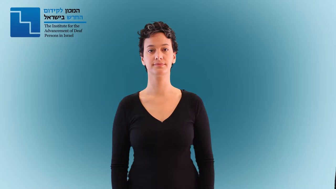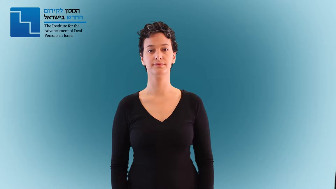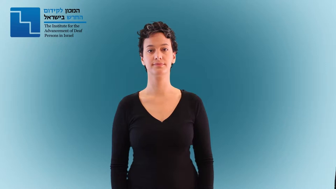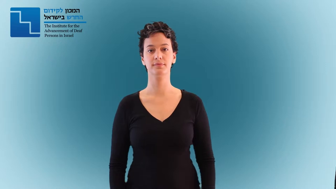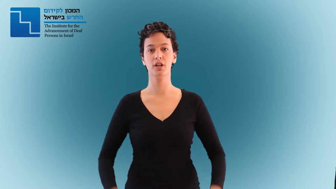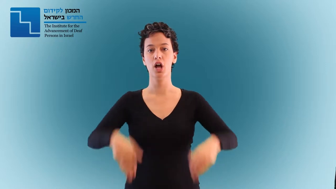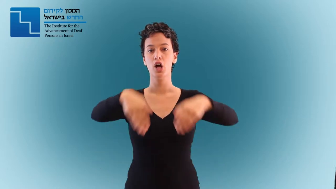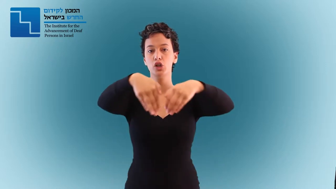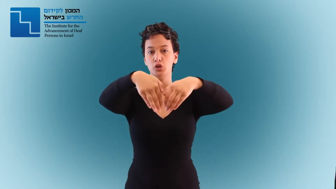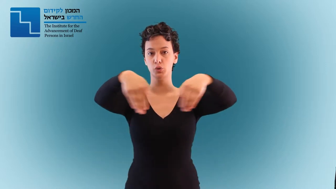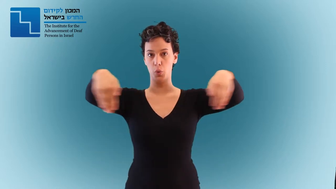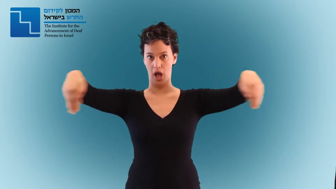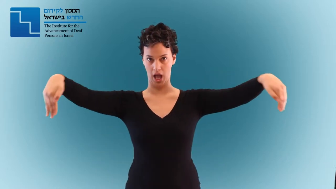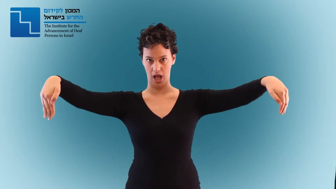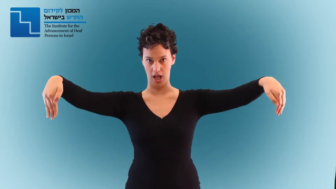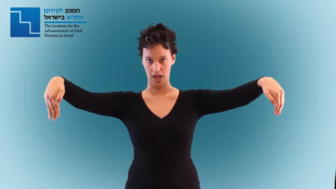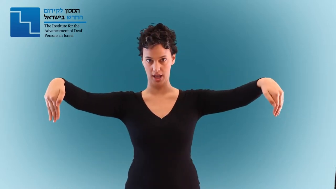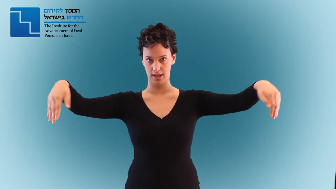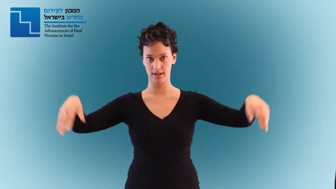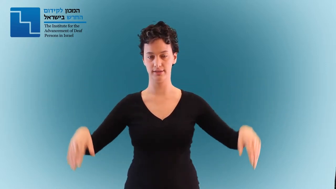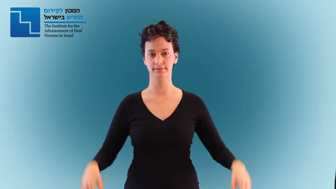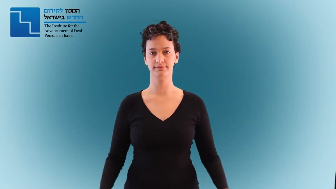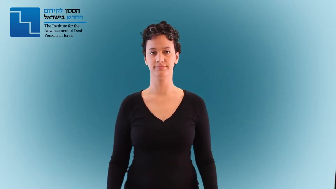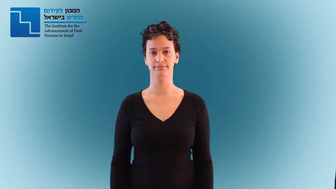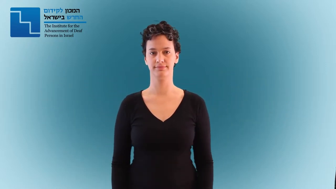שורה